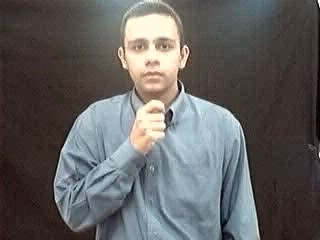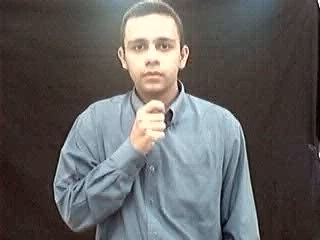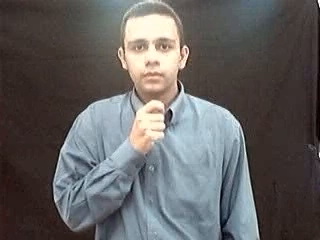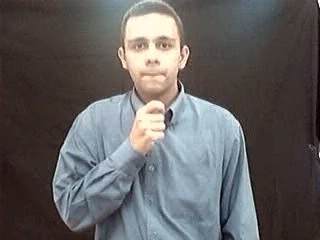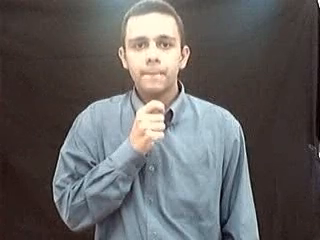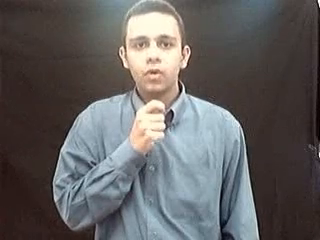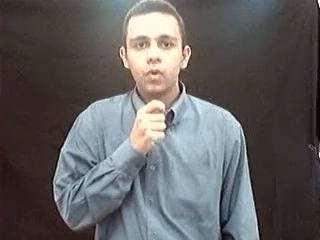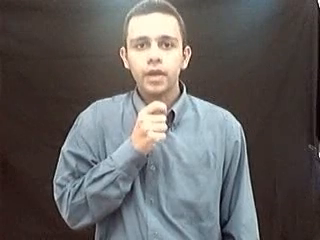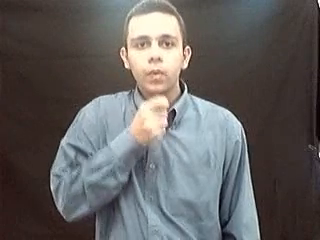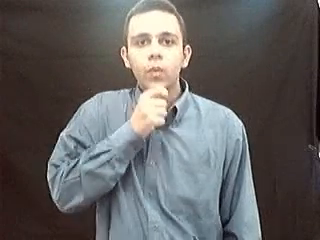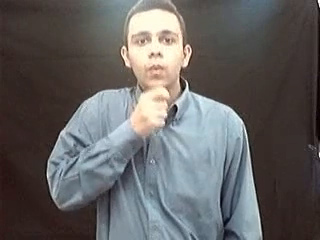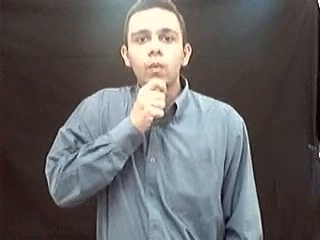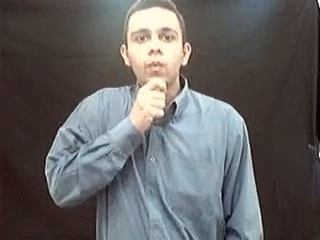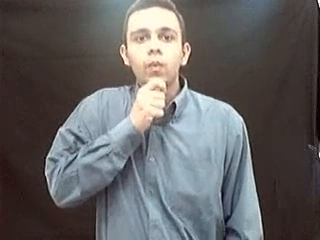maconha